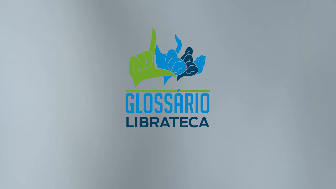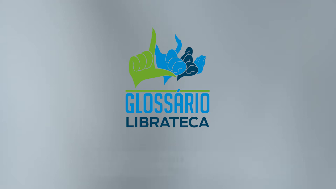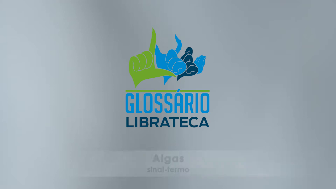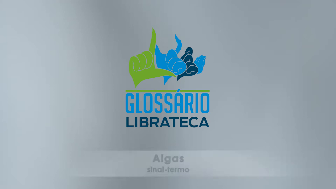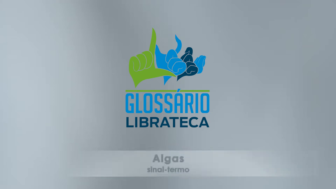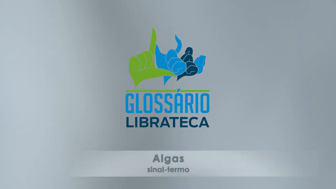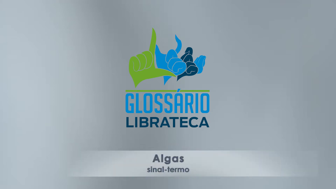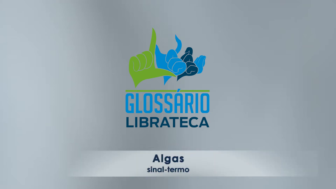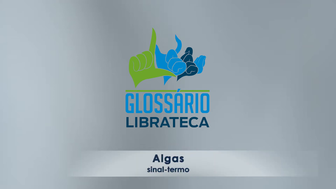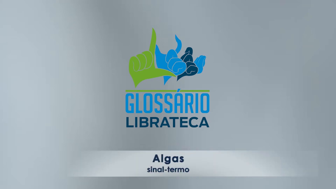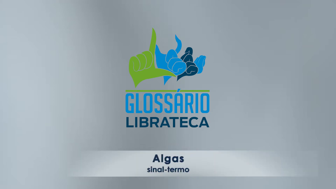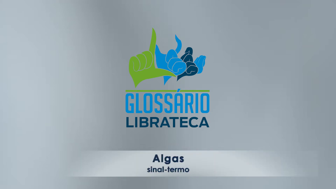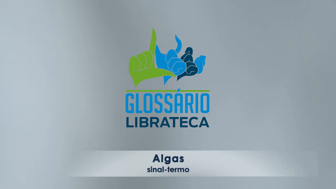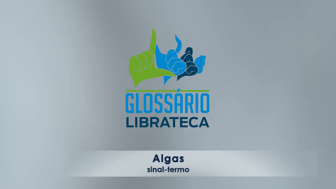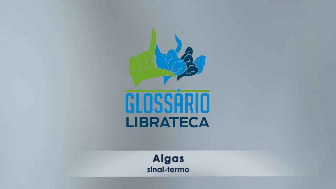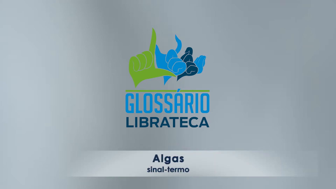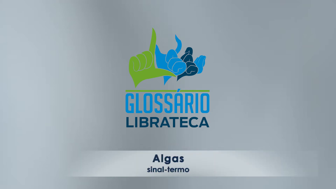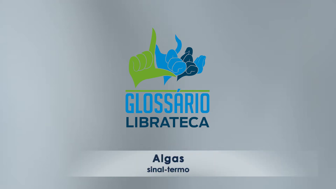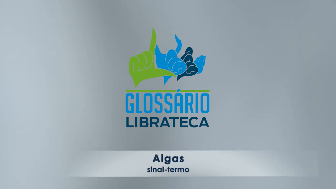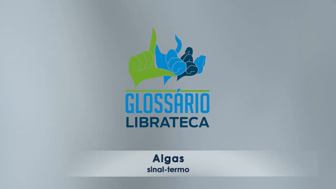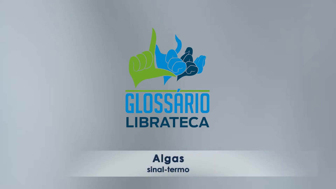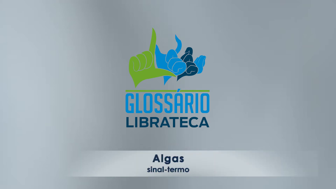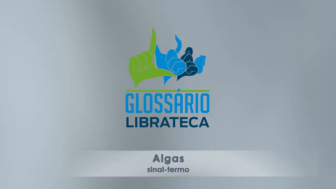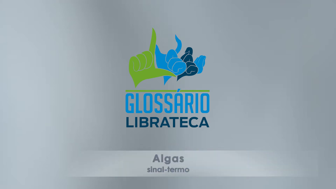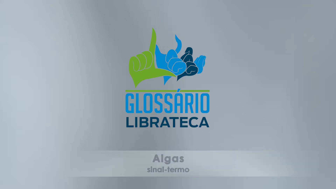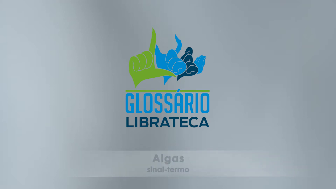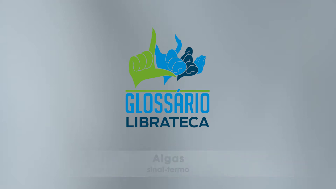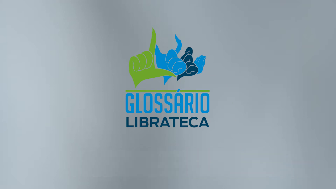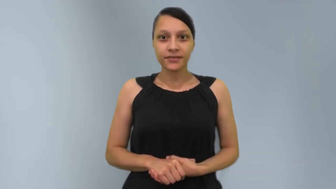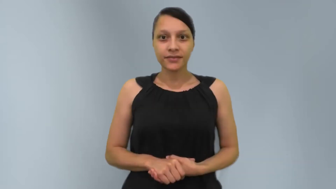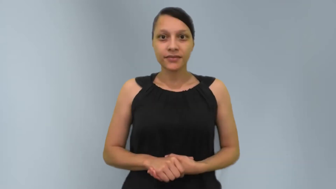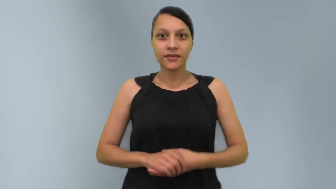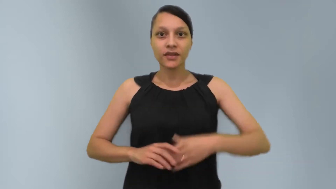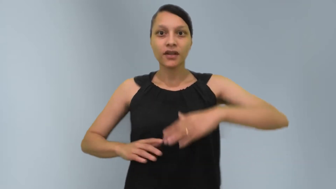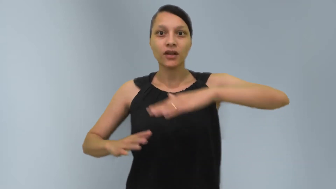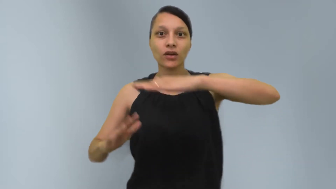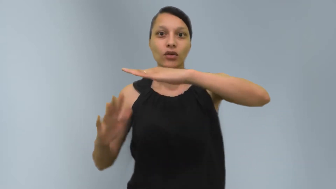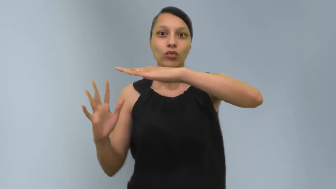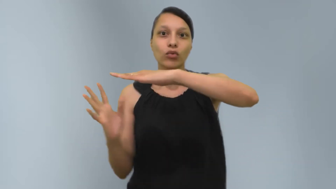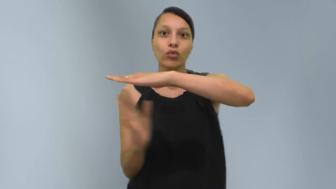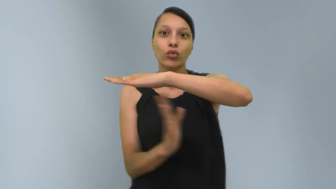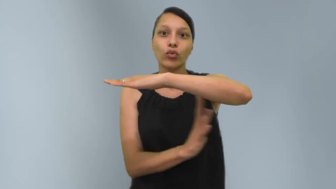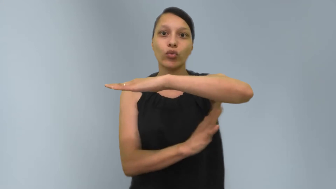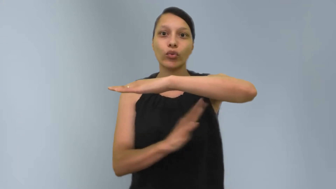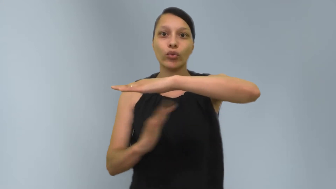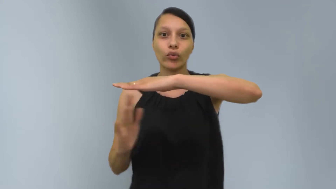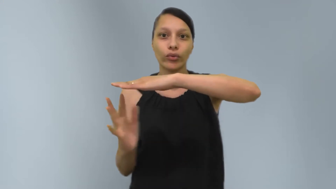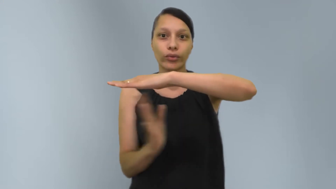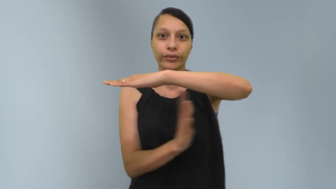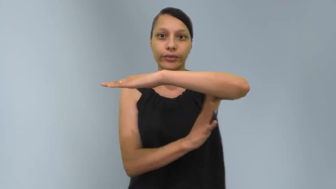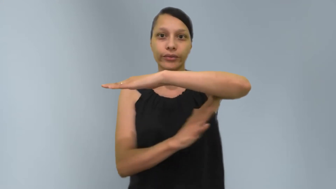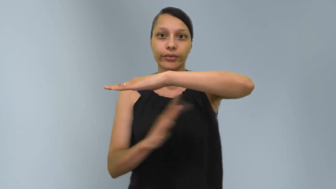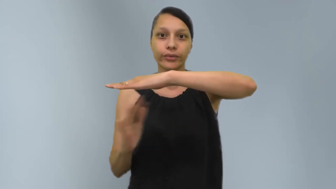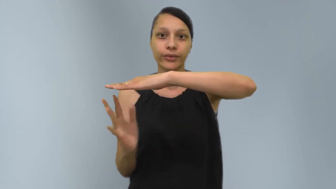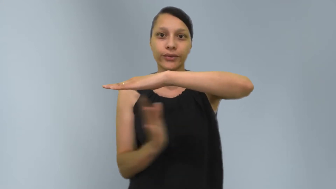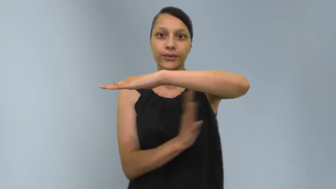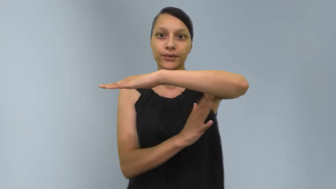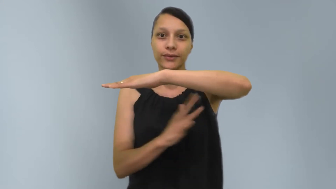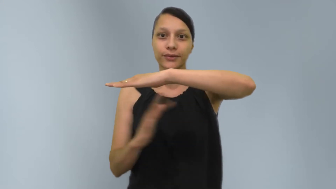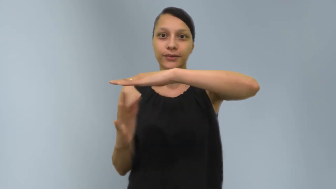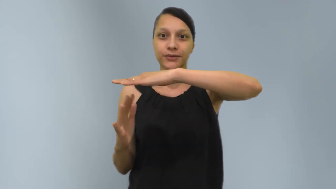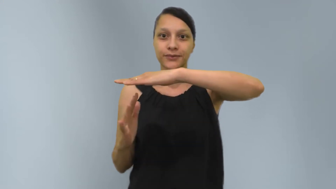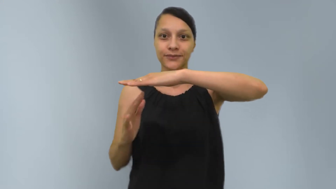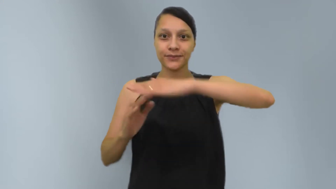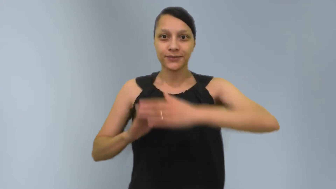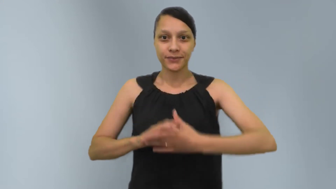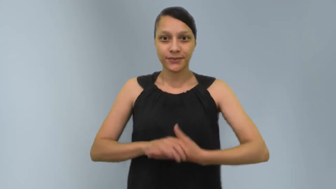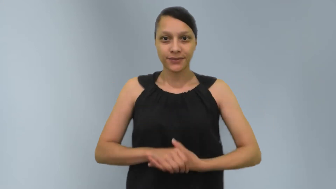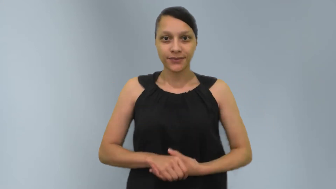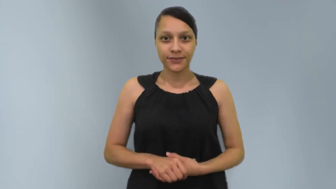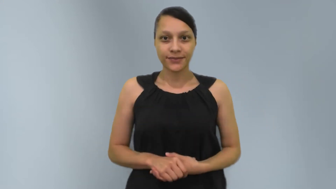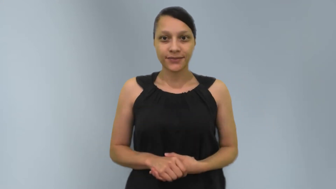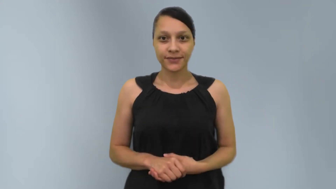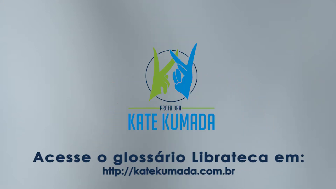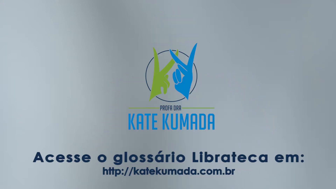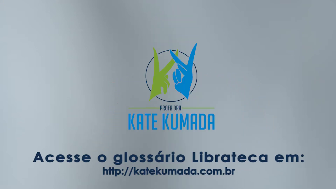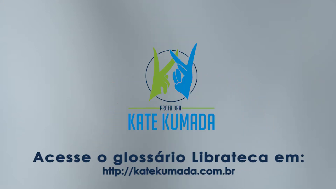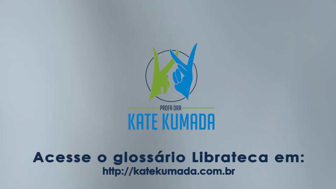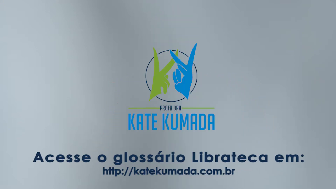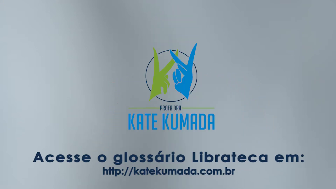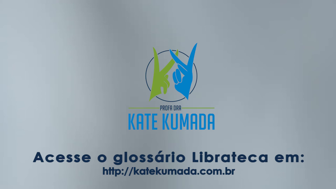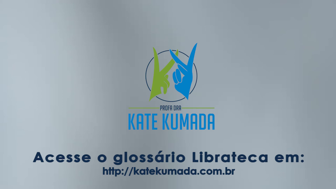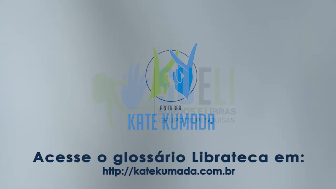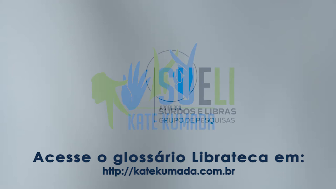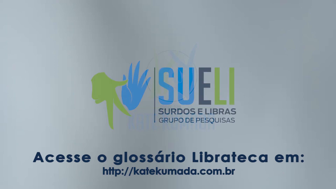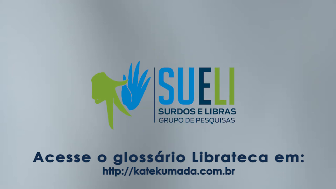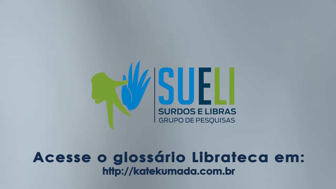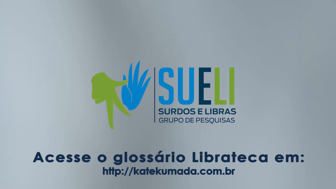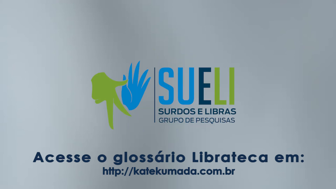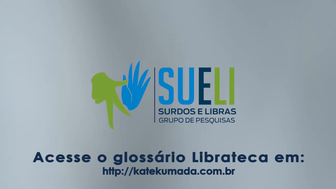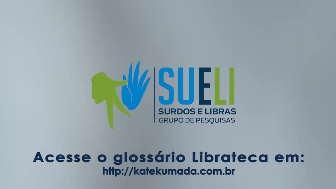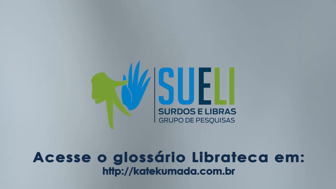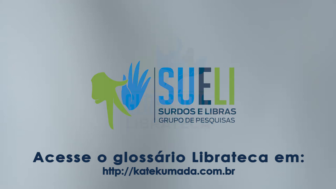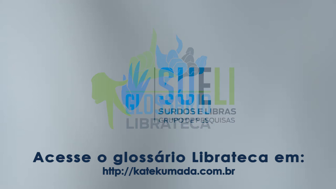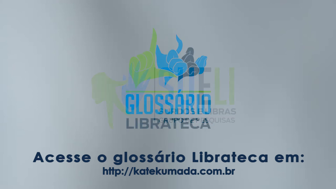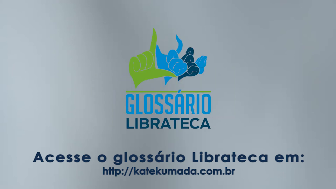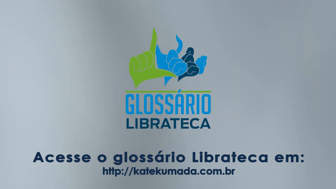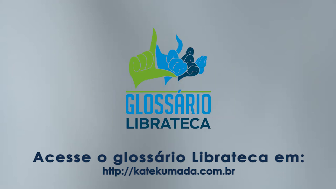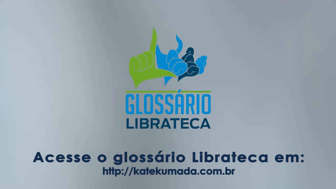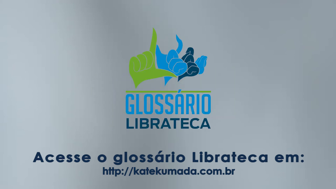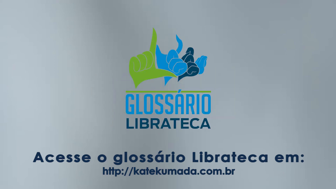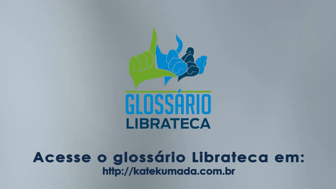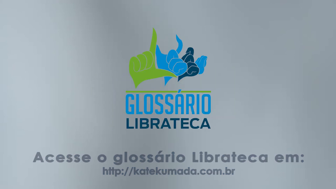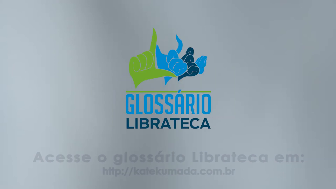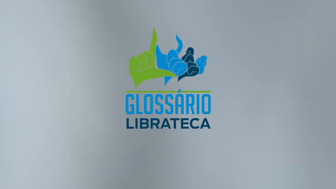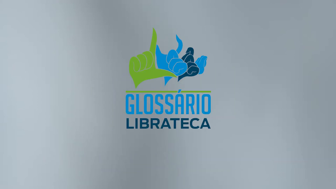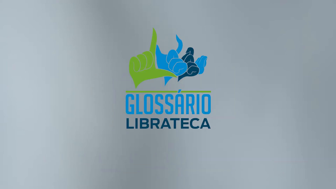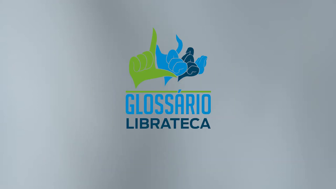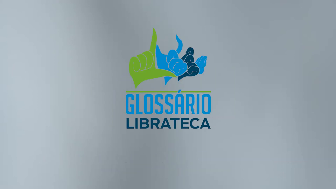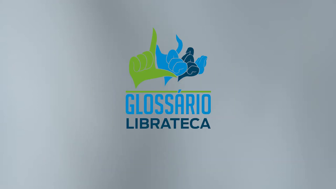Algas